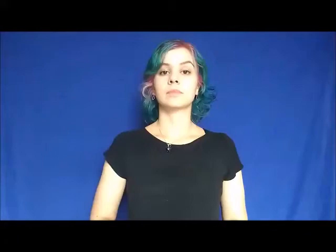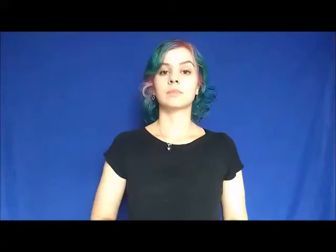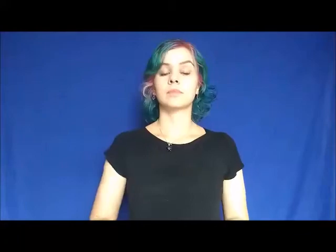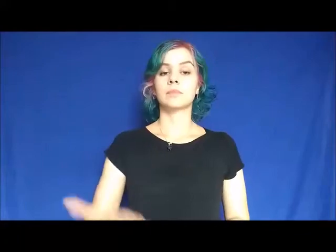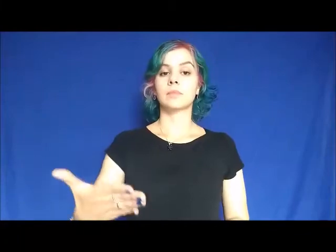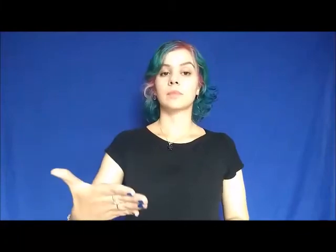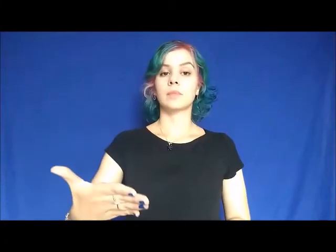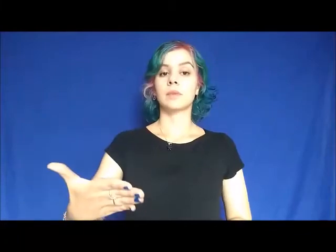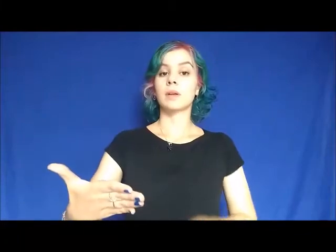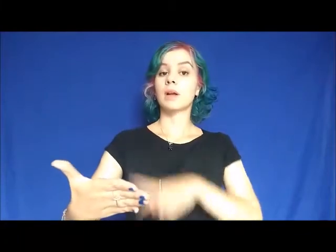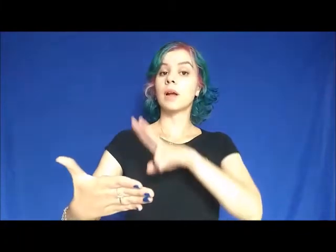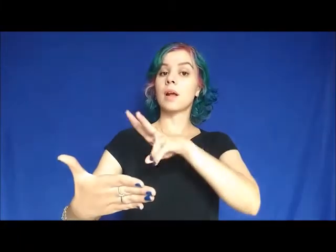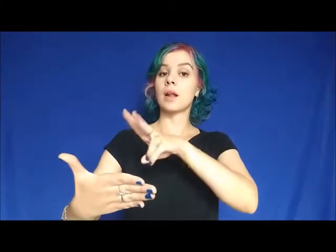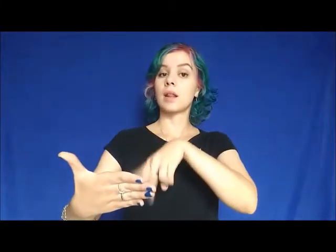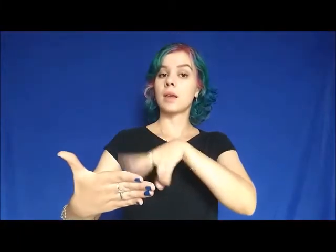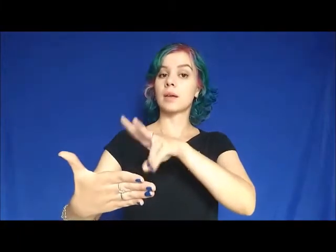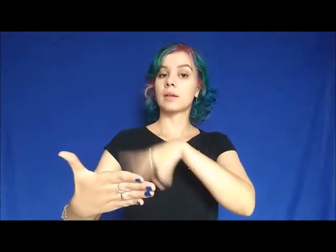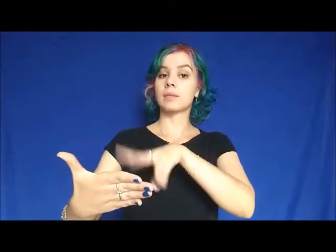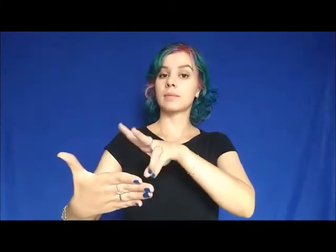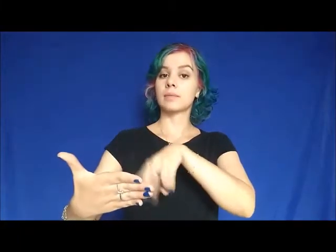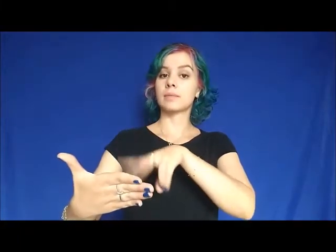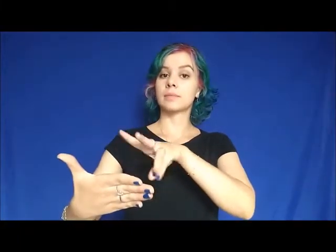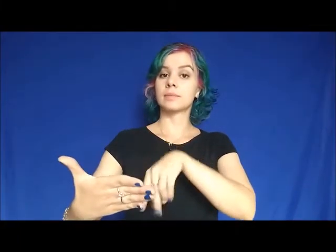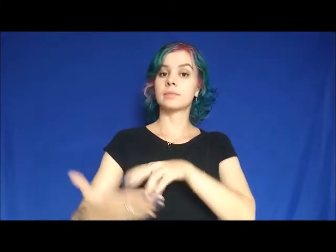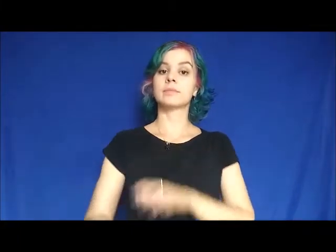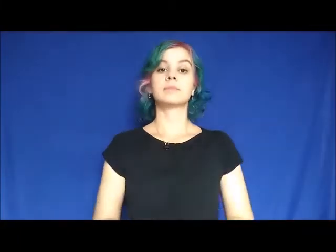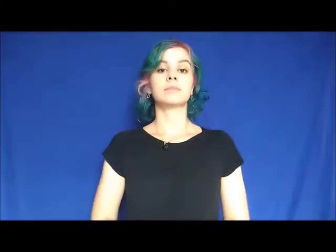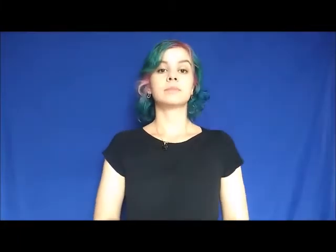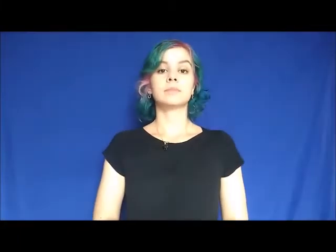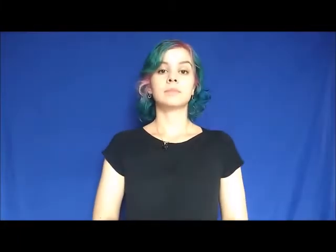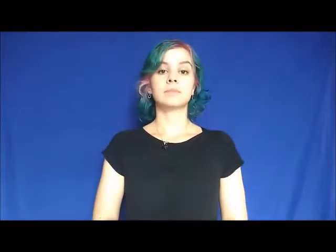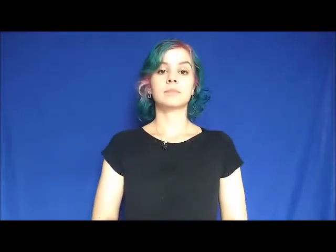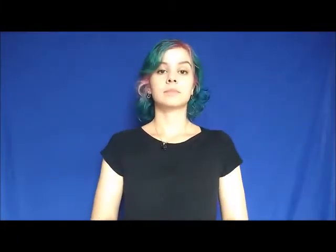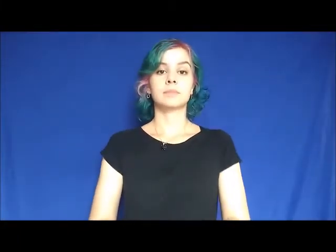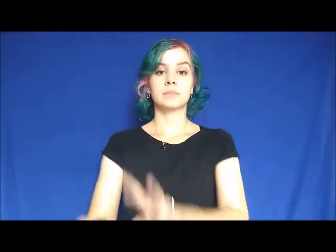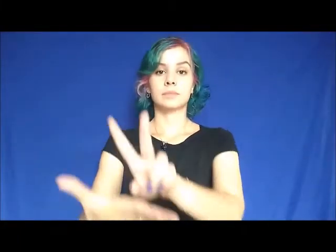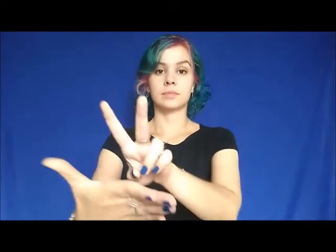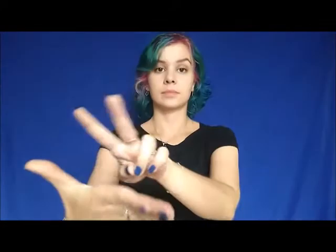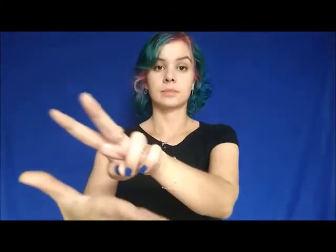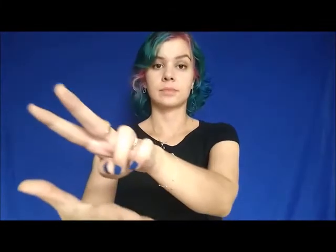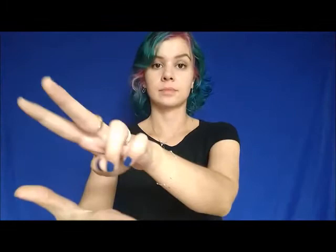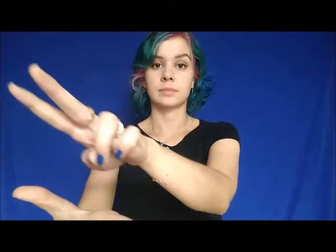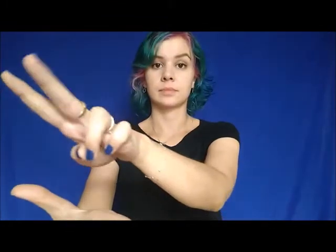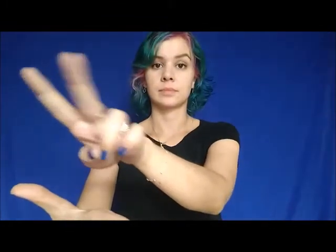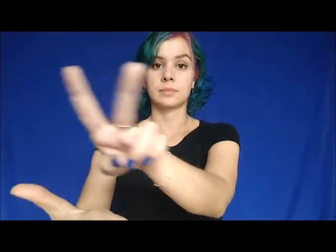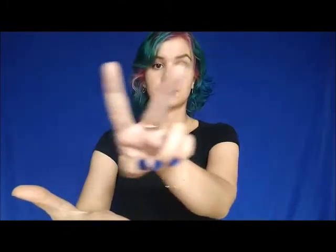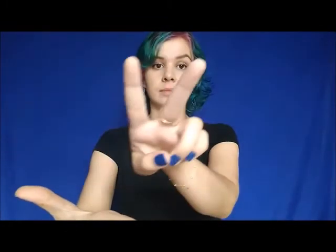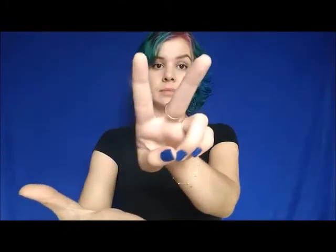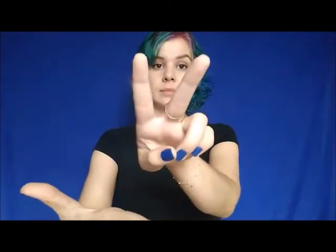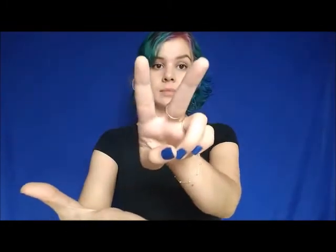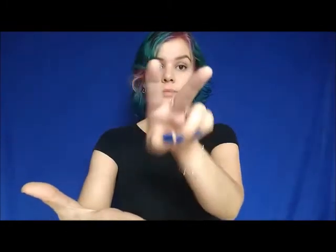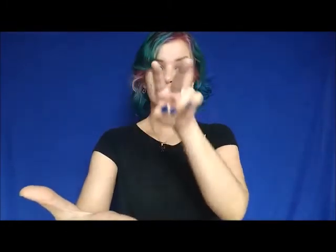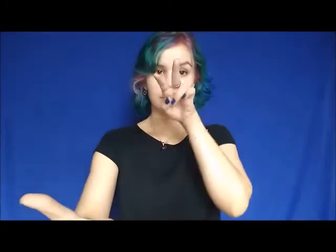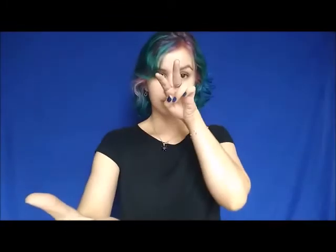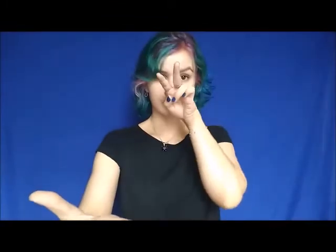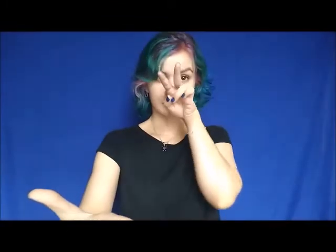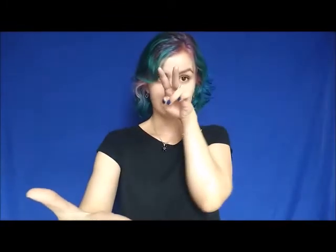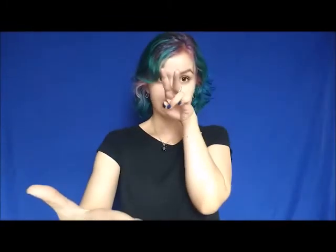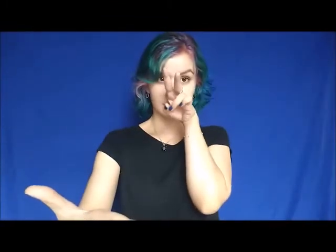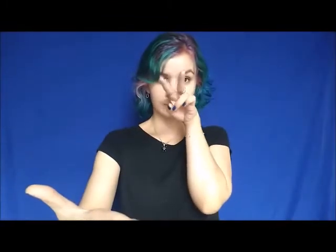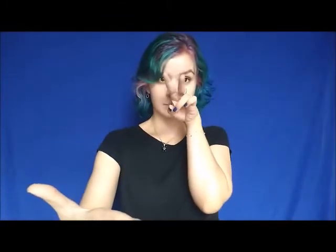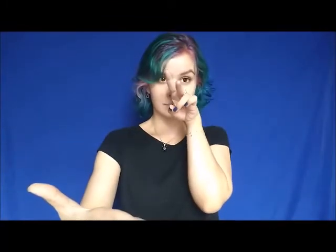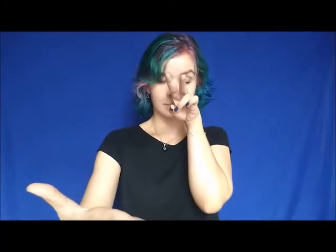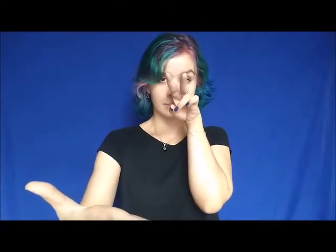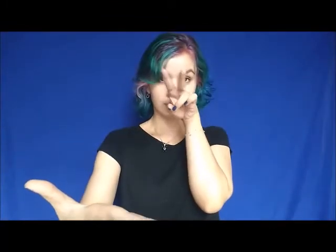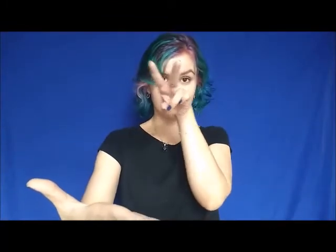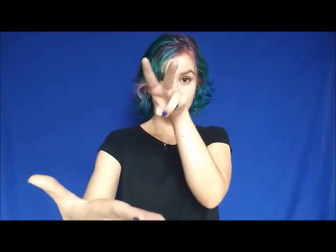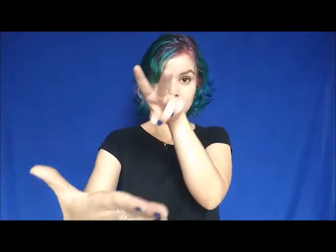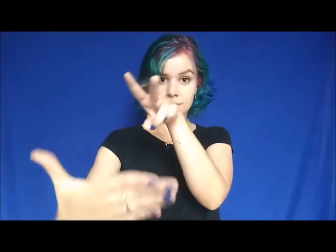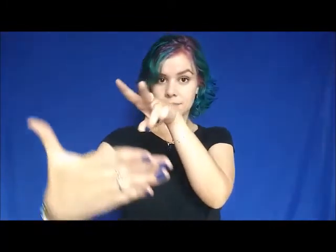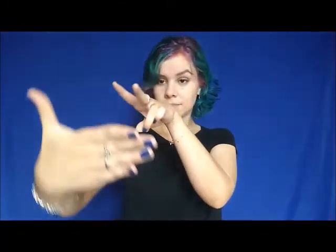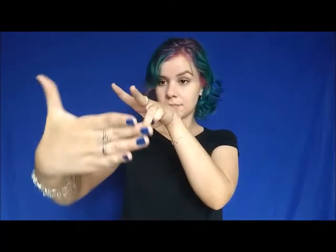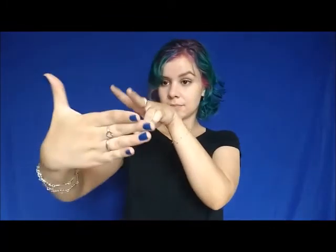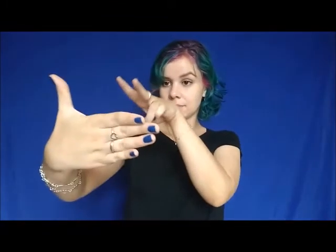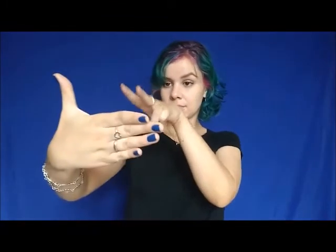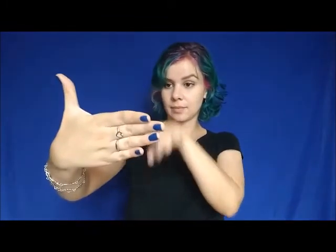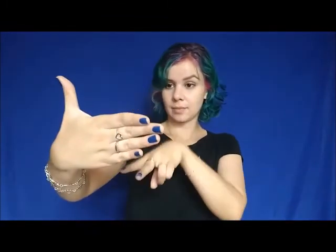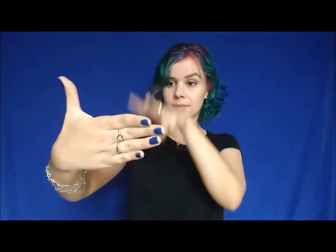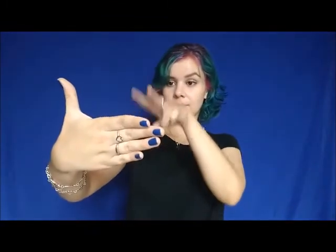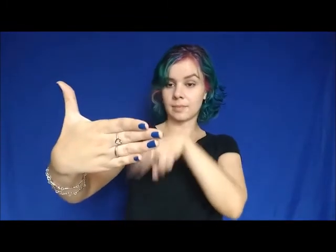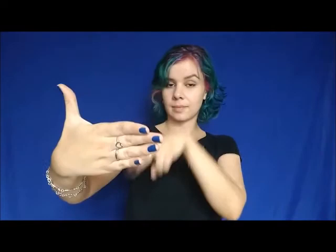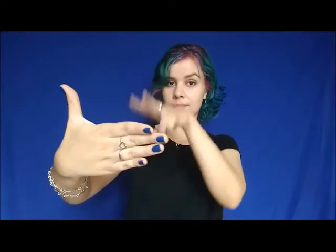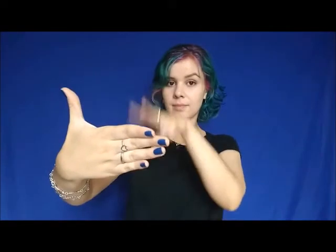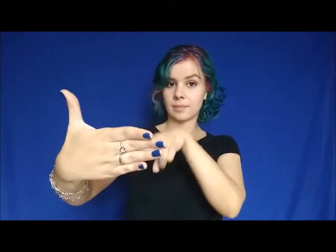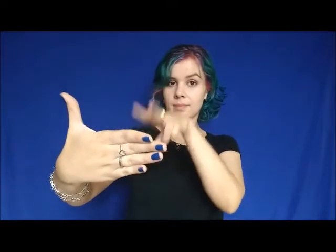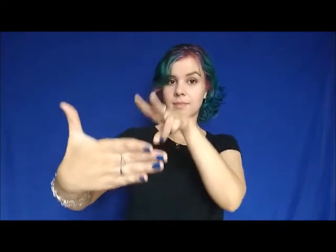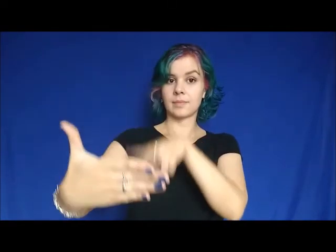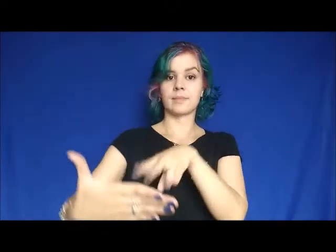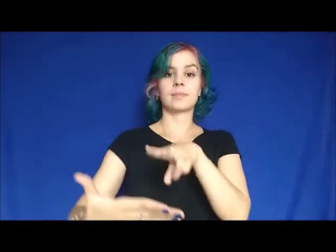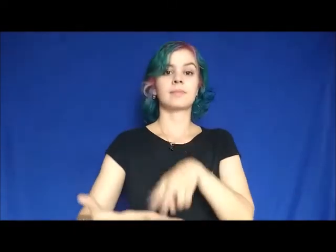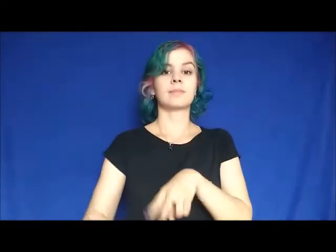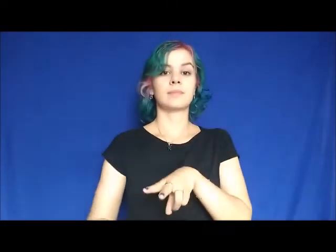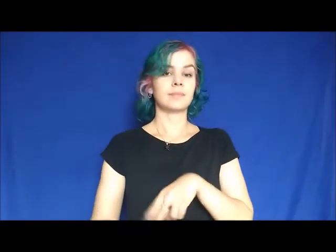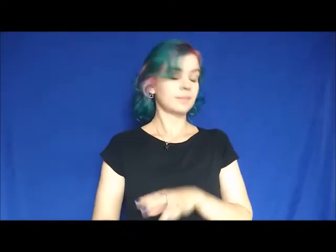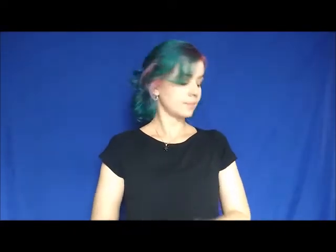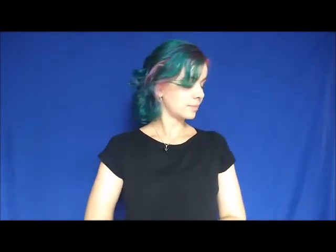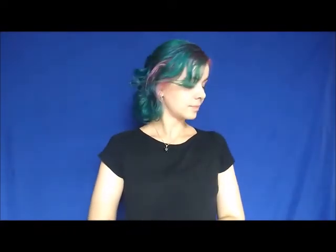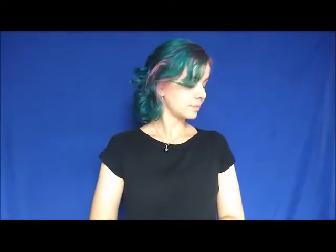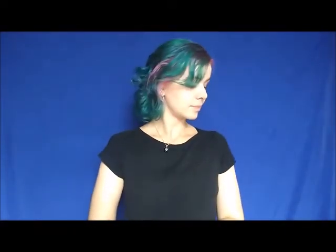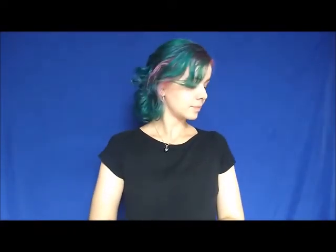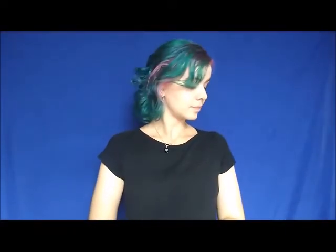Ler